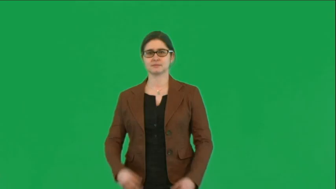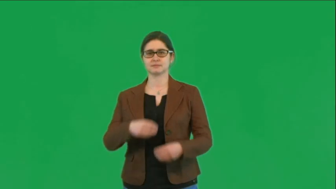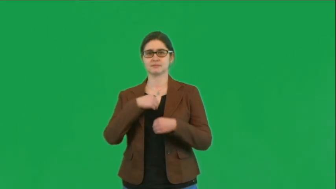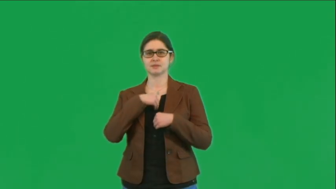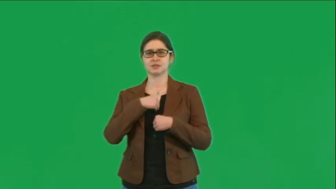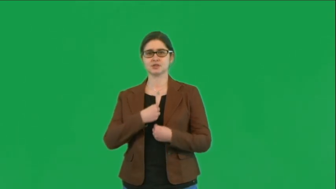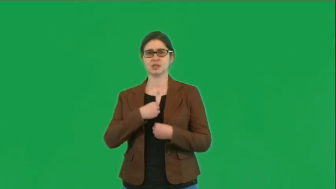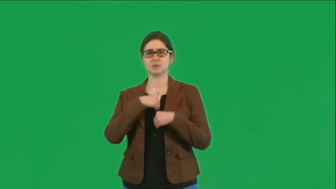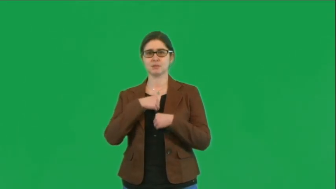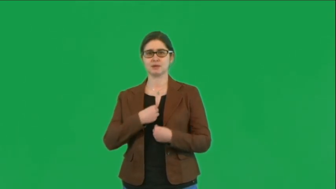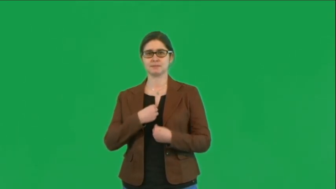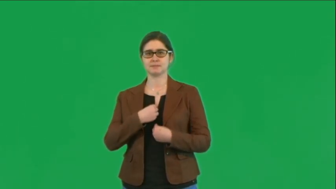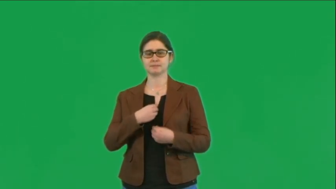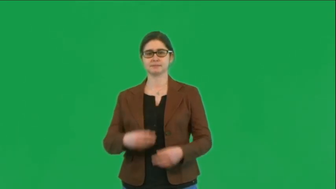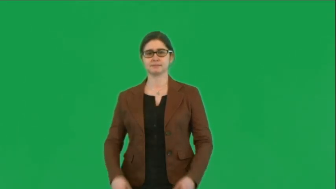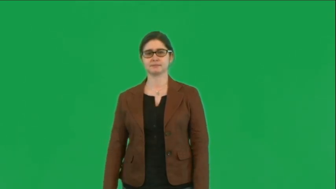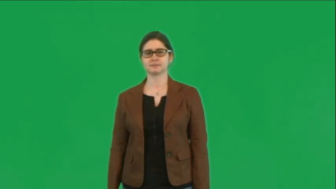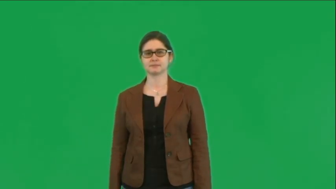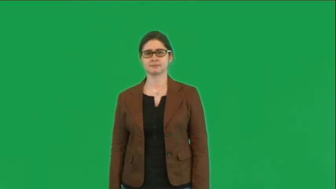żałoba